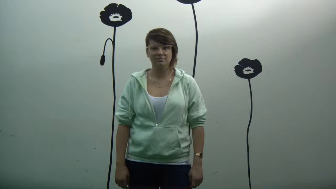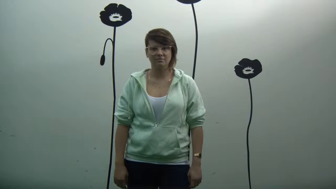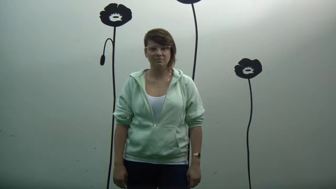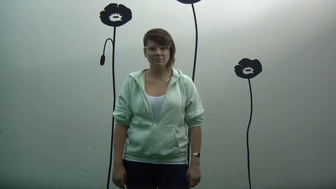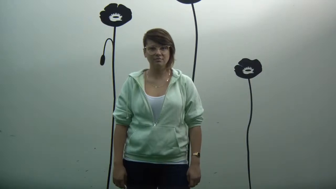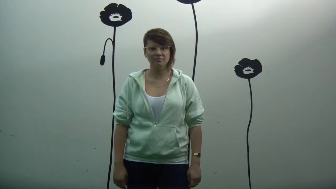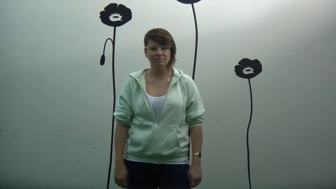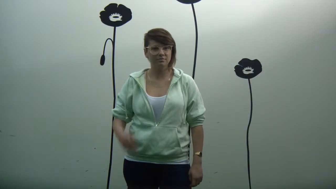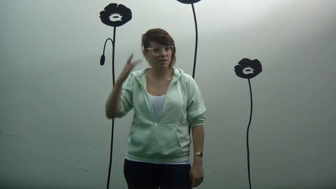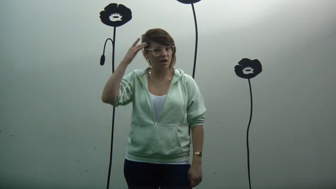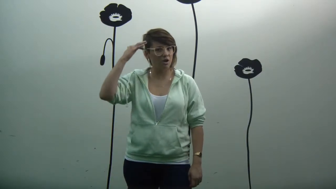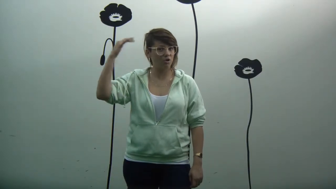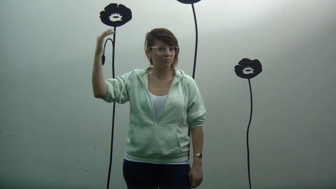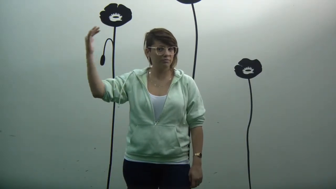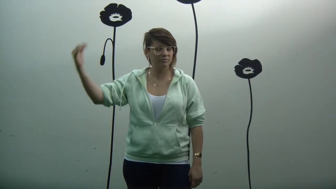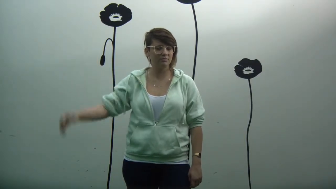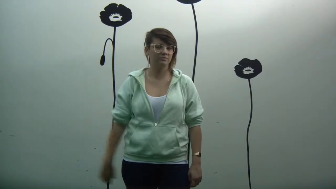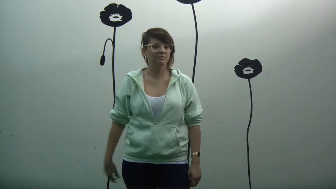חלום